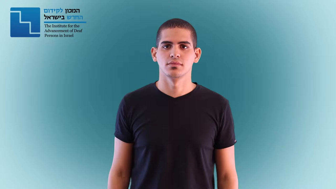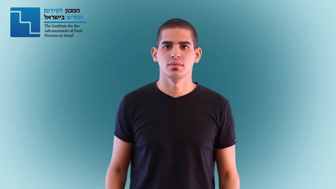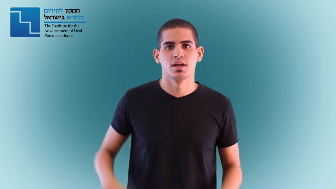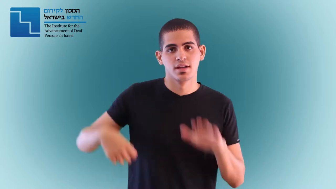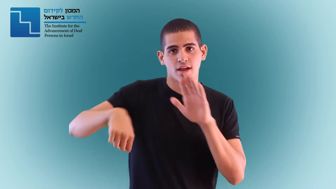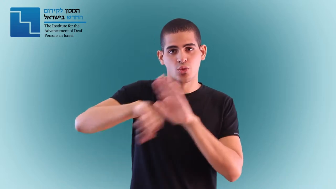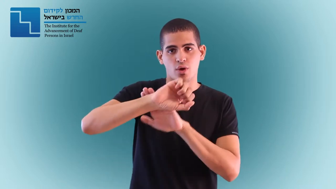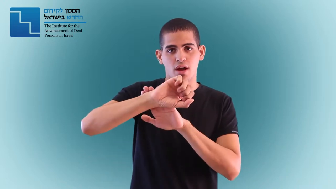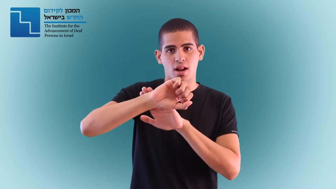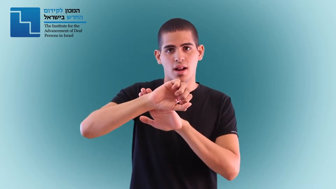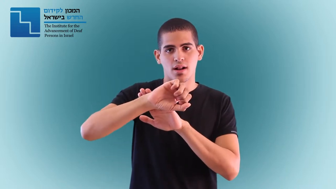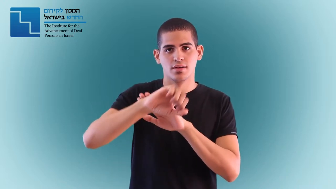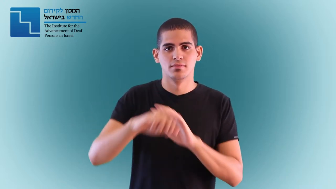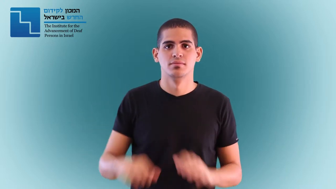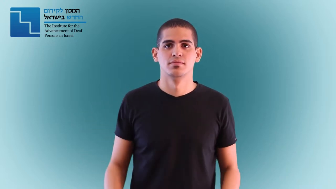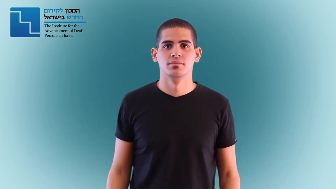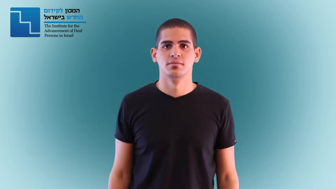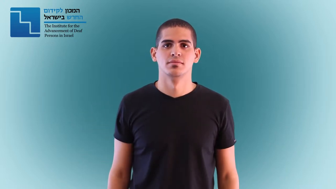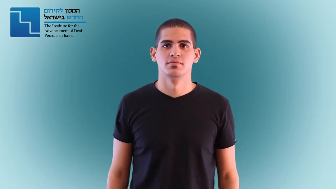כדורגל